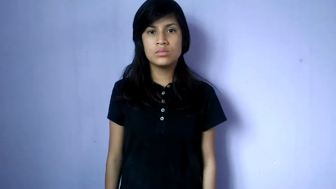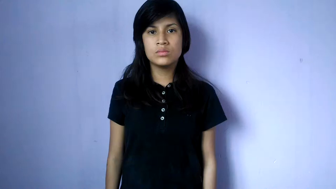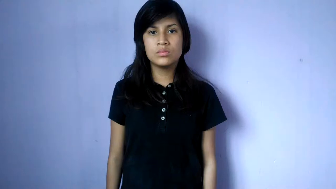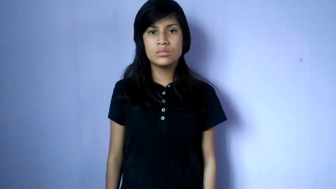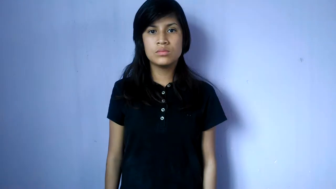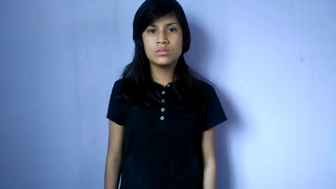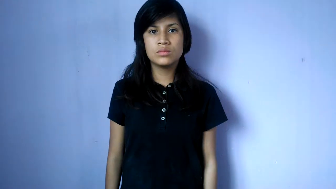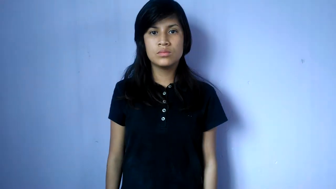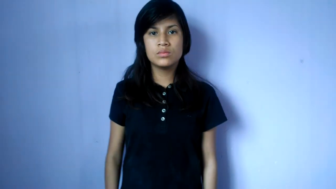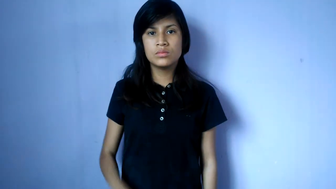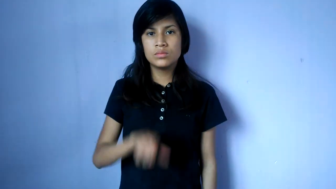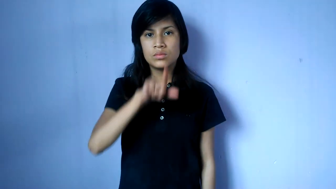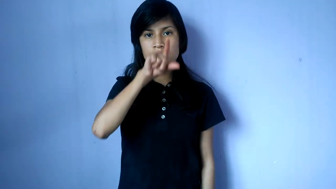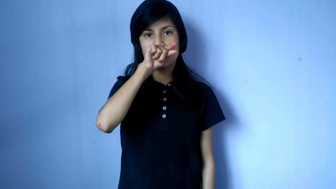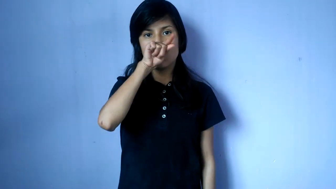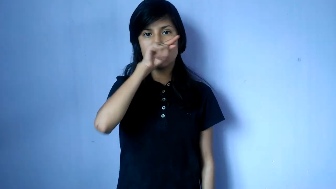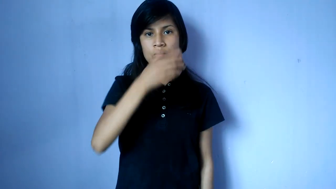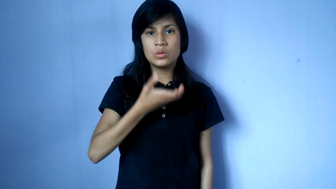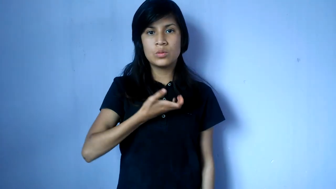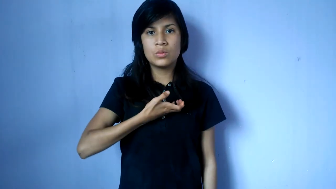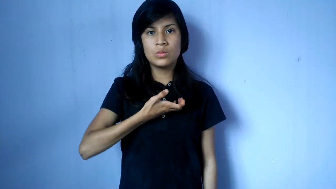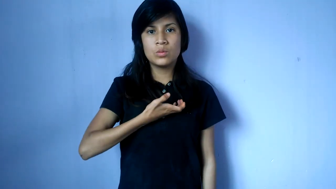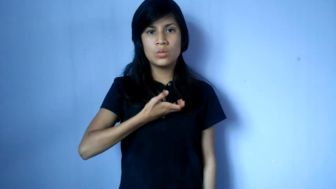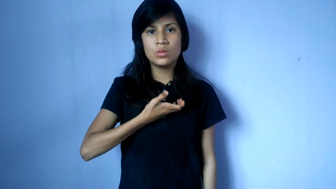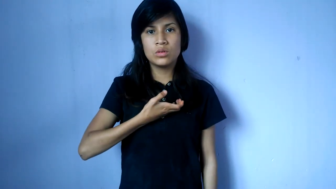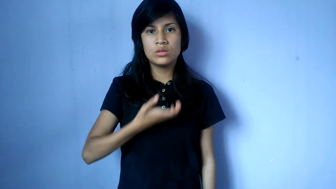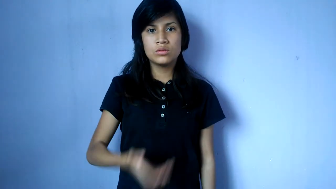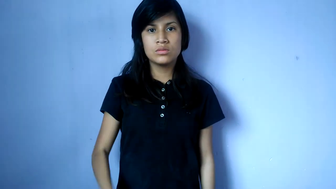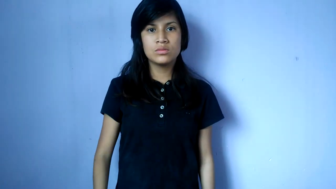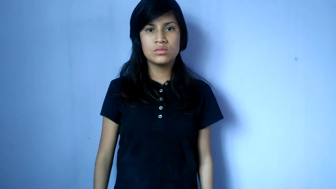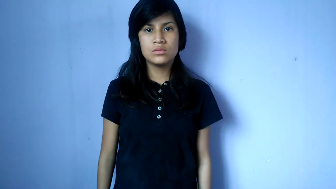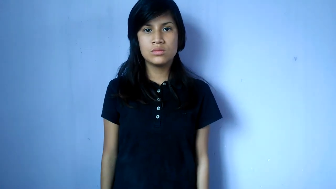PALOMA